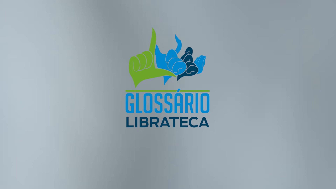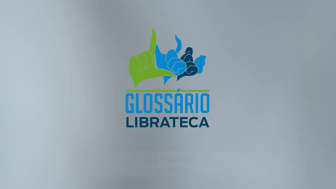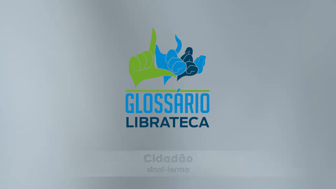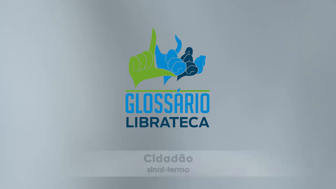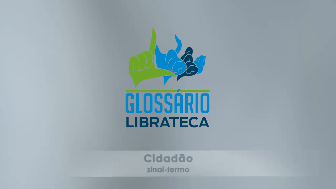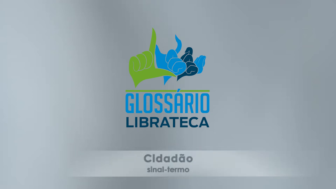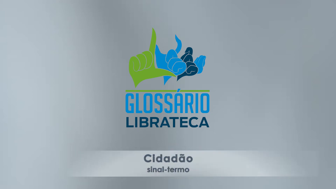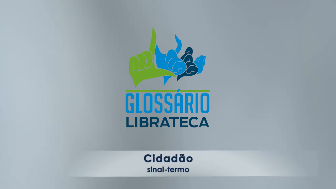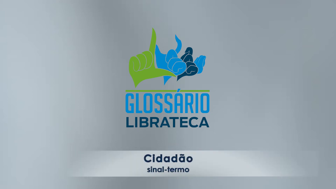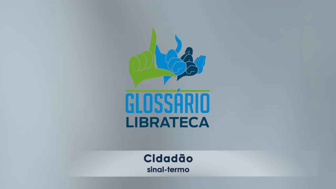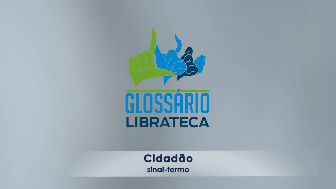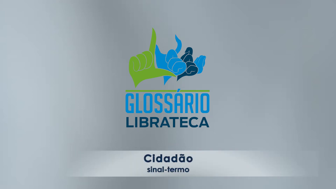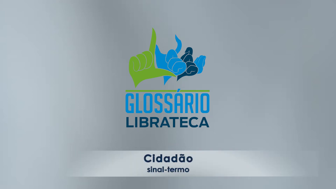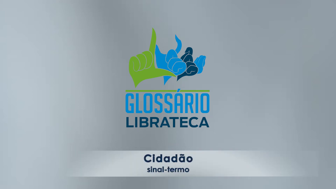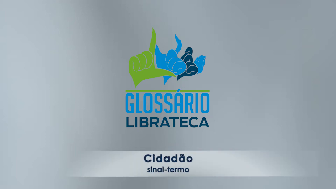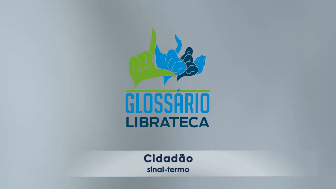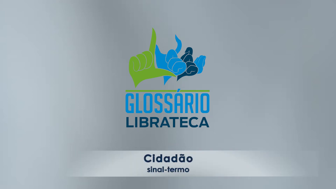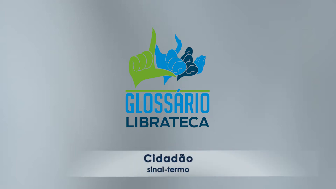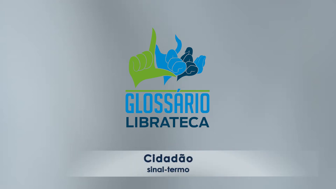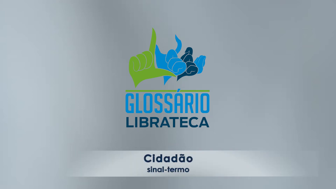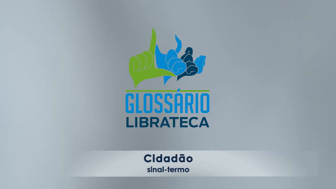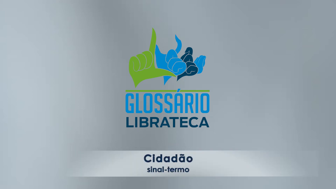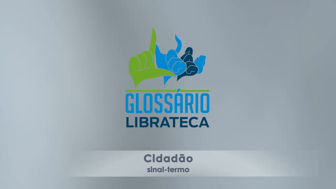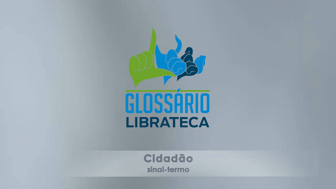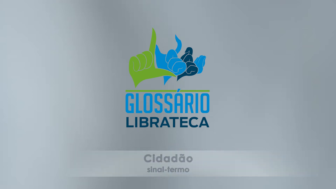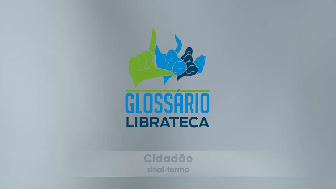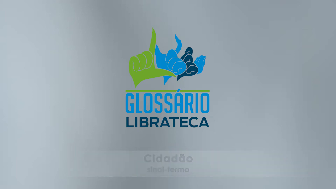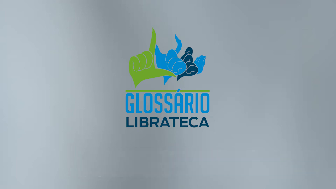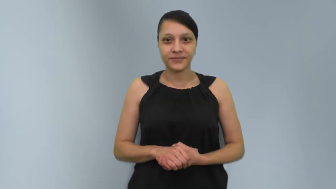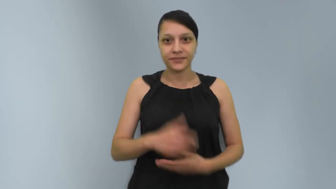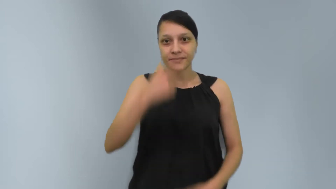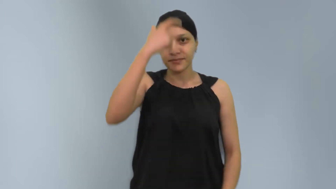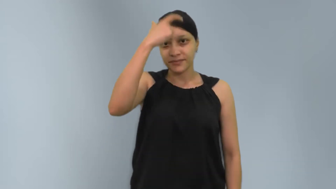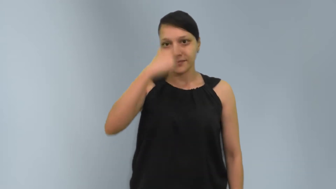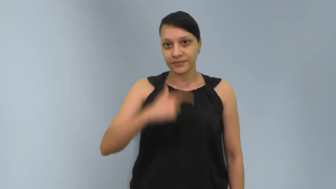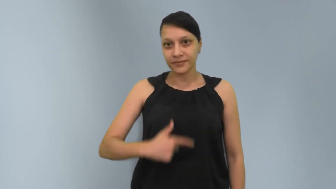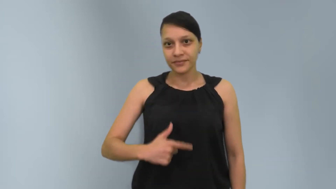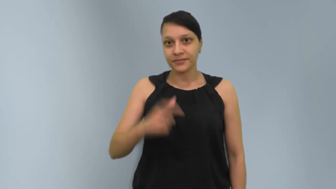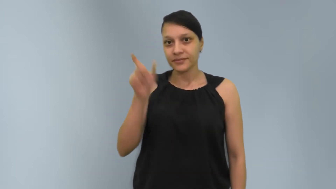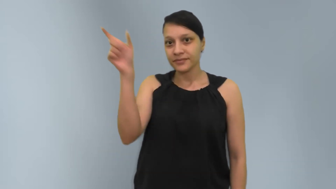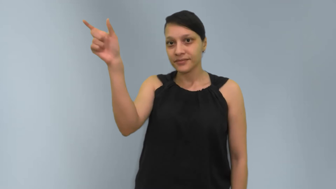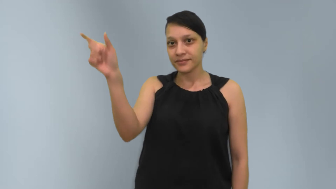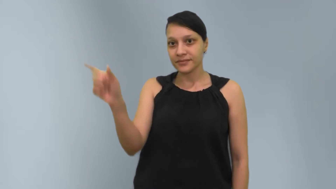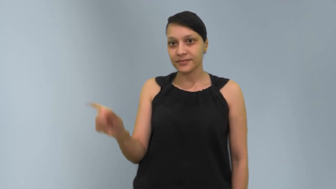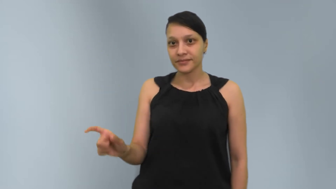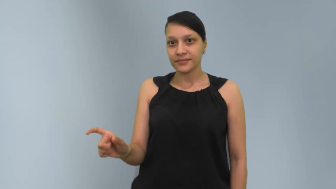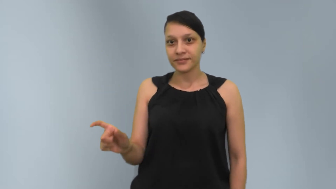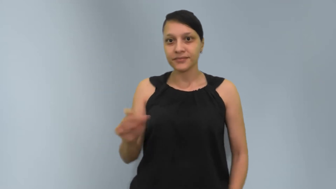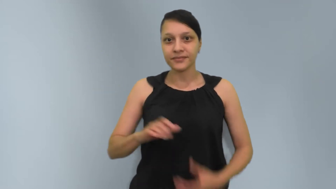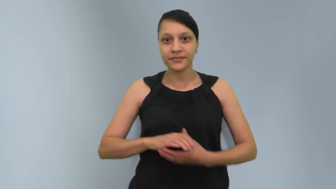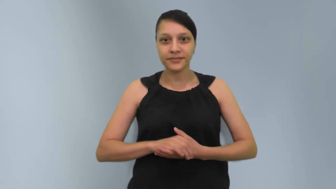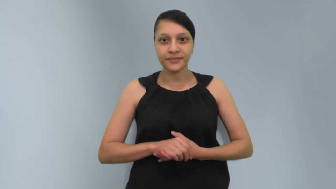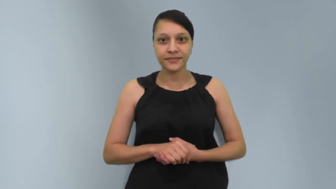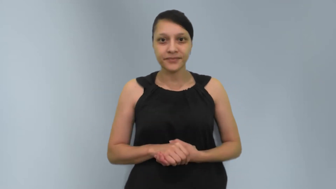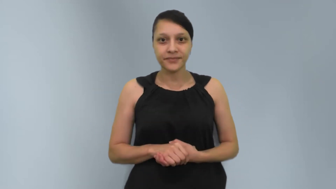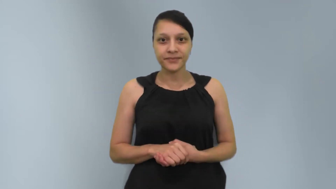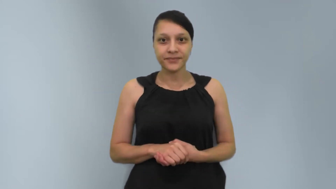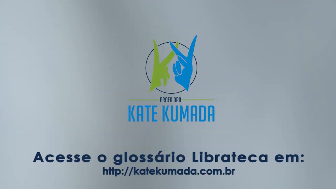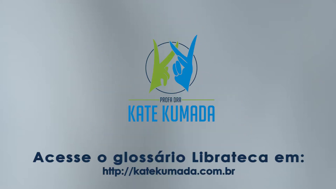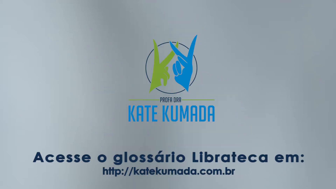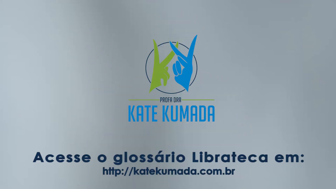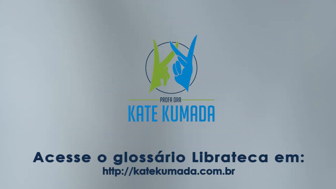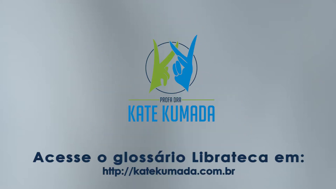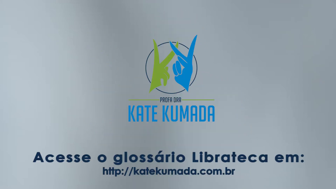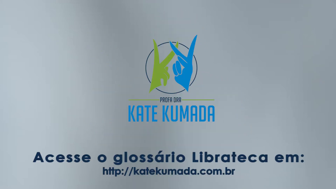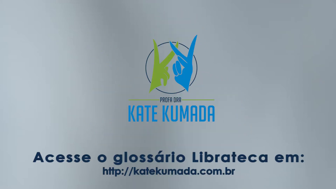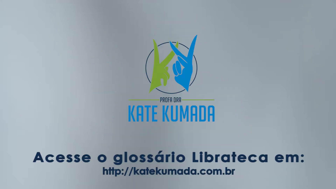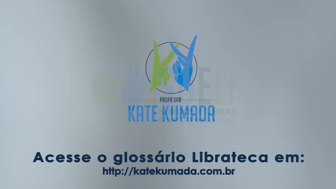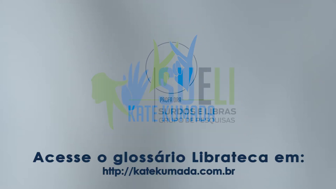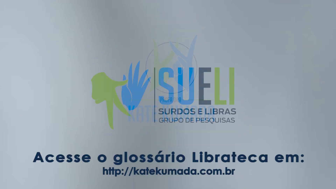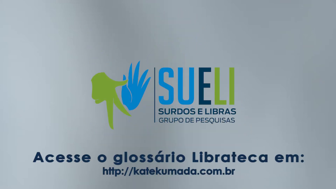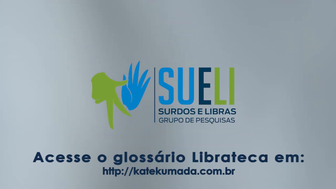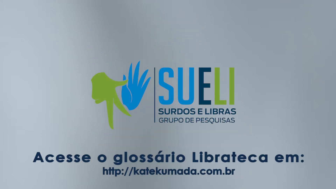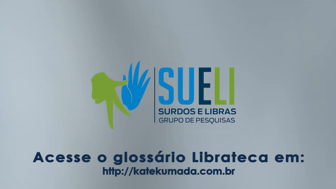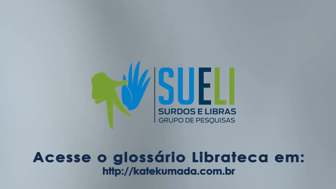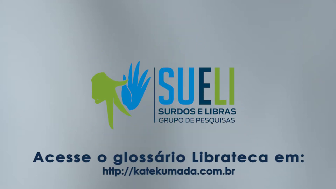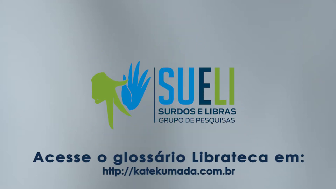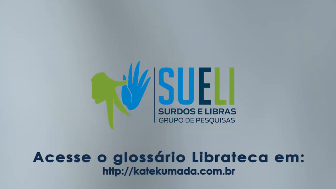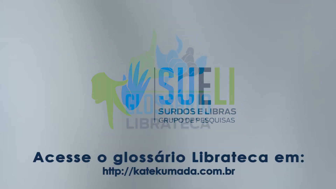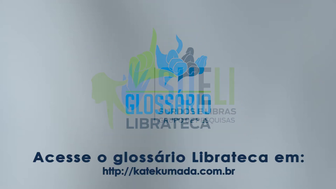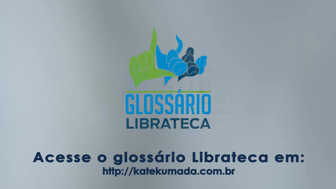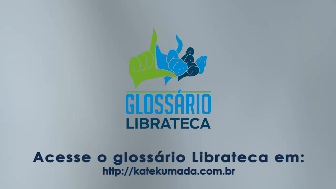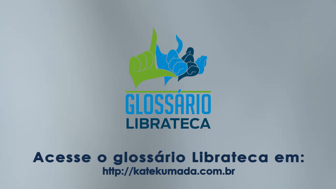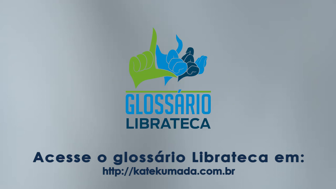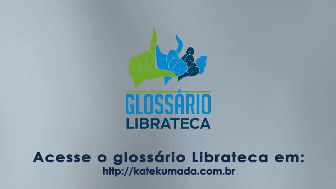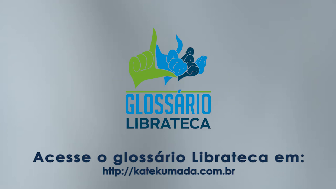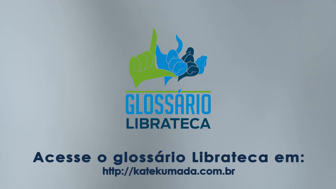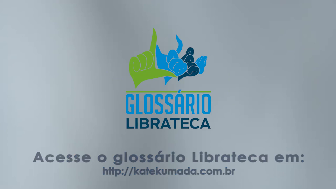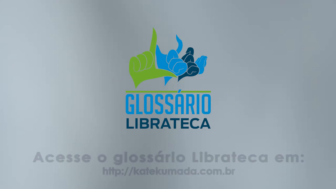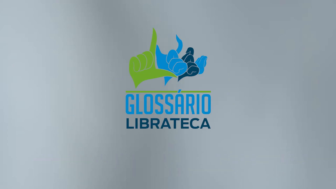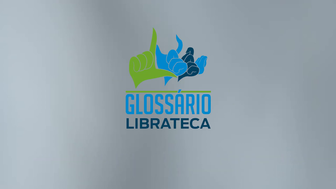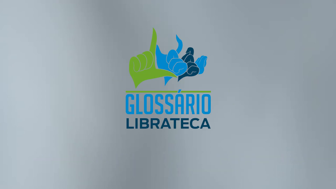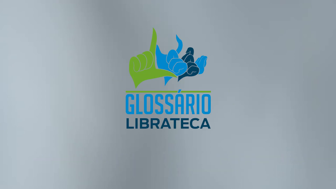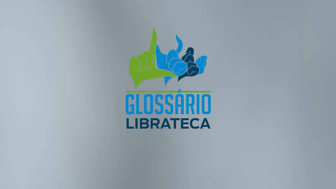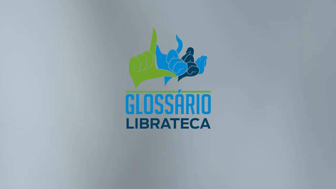Cidadão